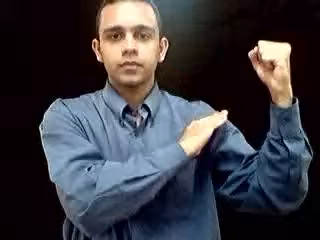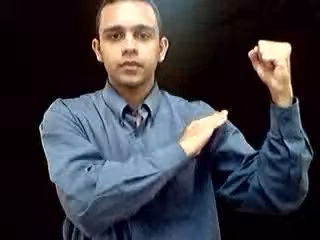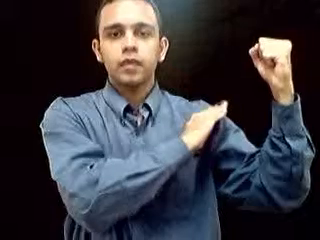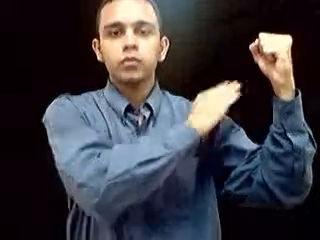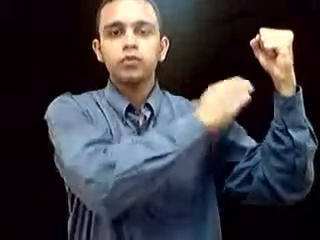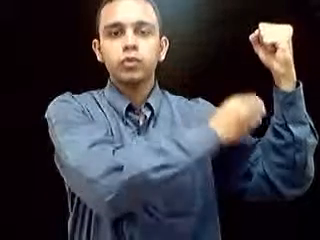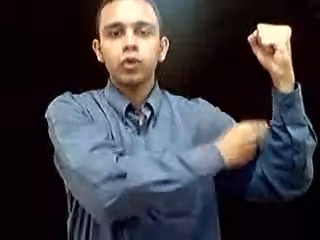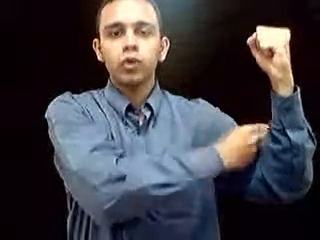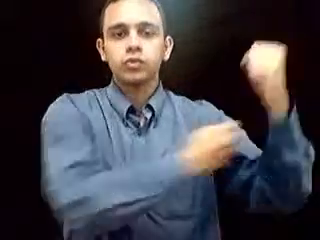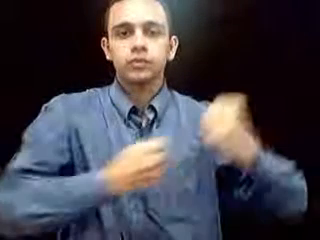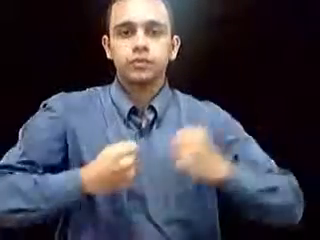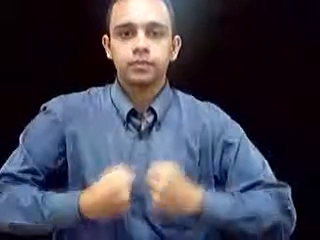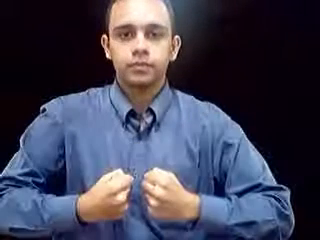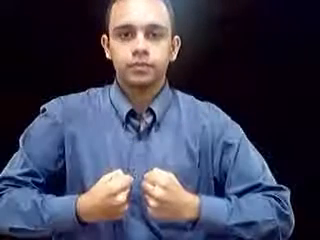musculoso